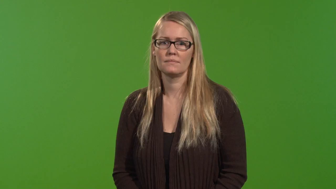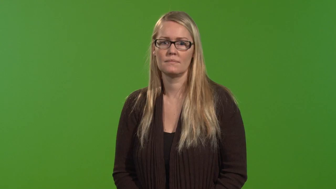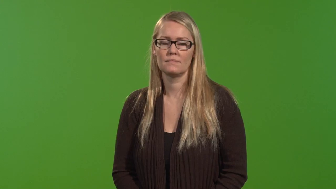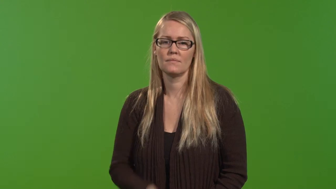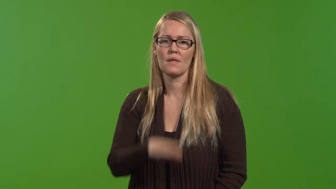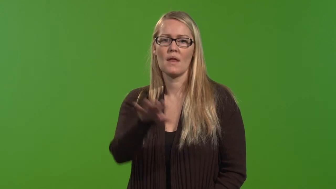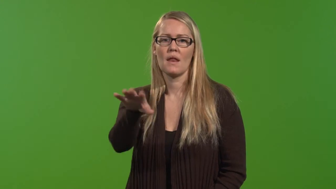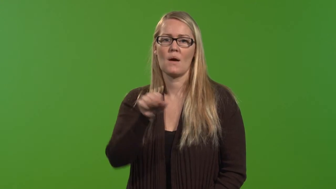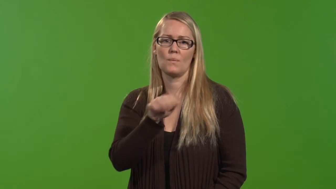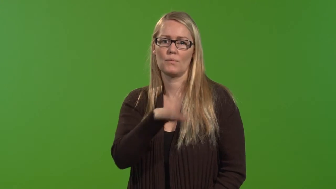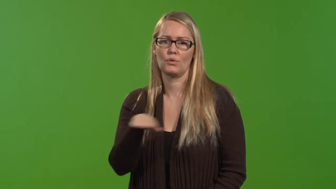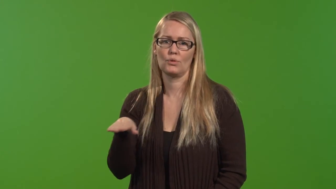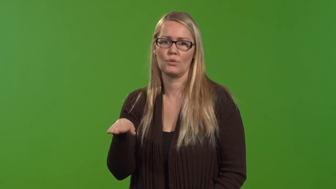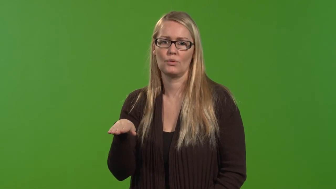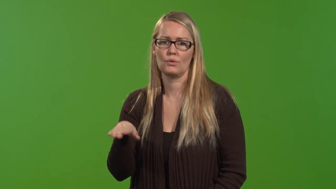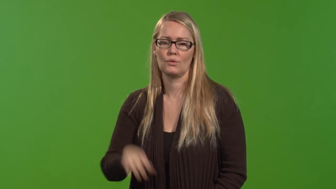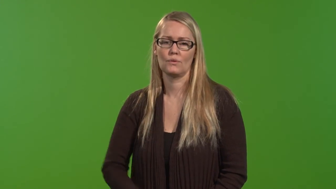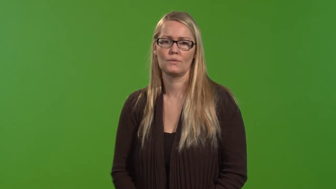Sækja börnin